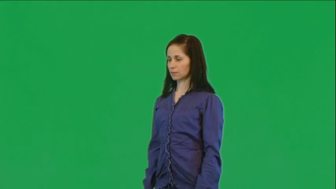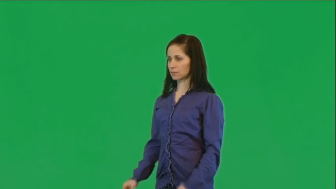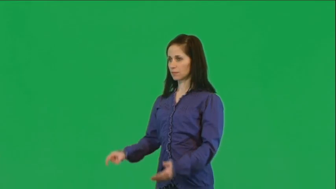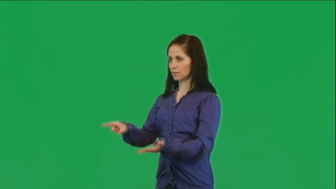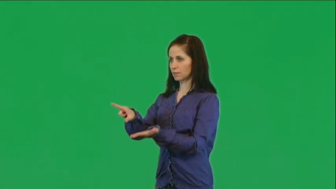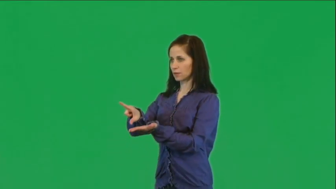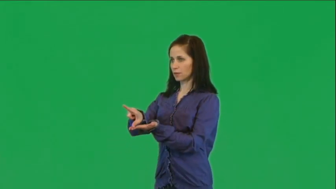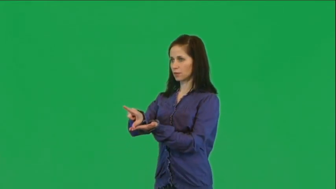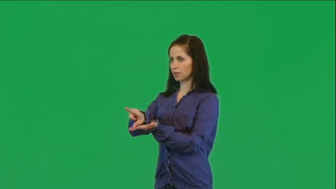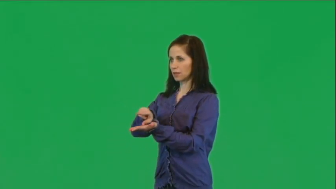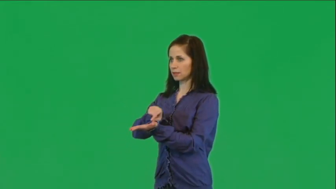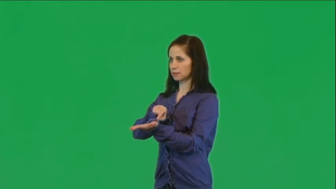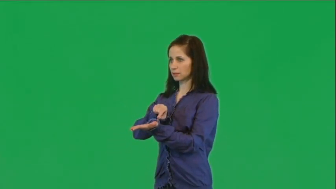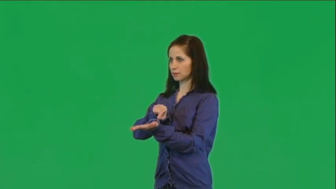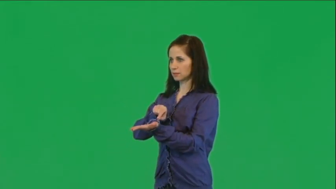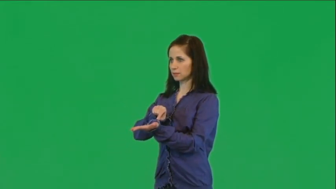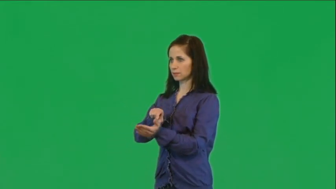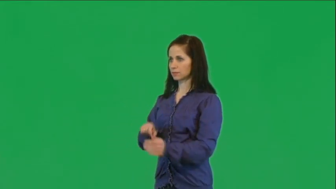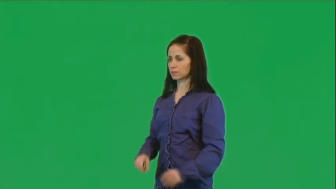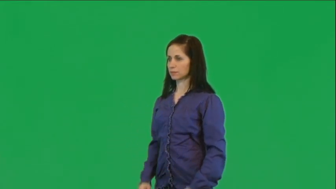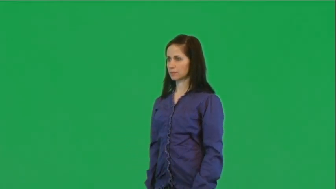kredyt